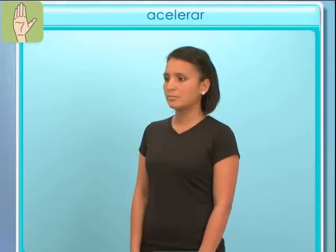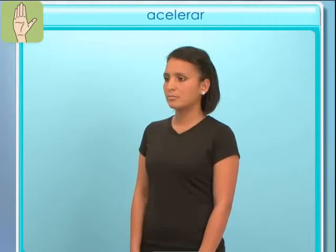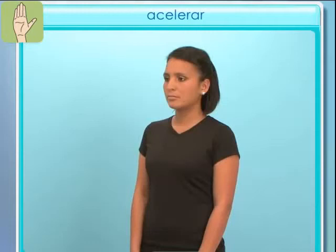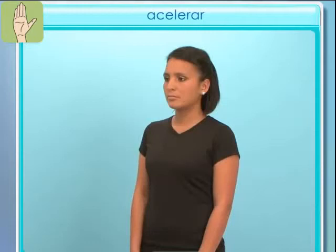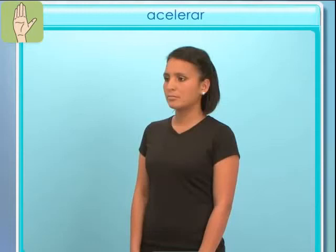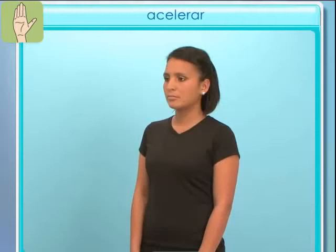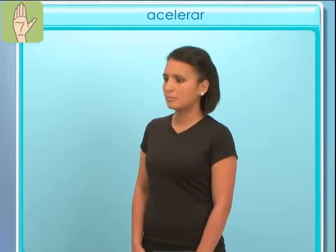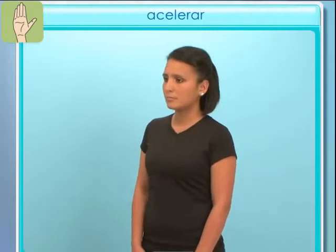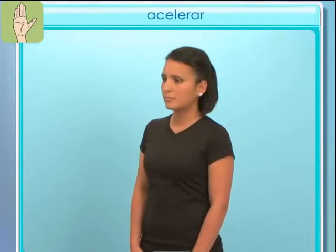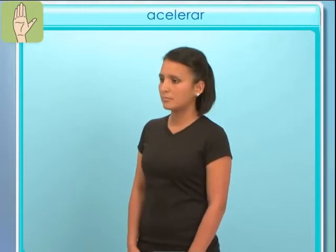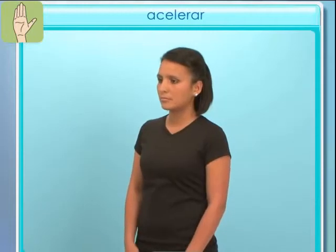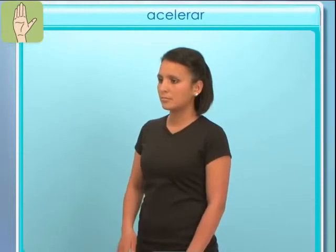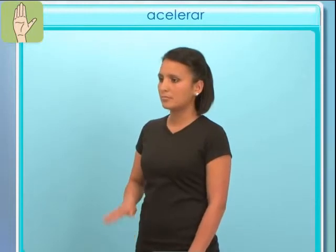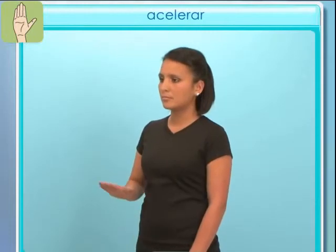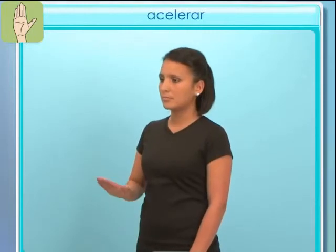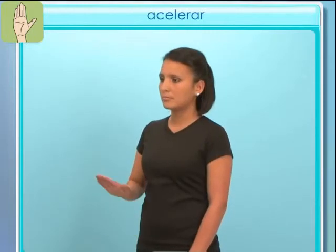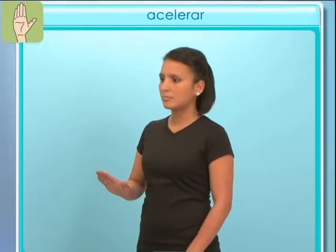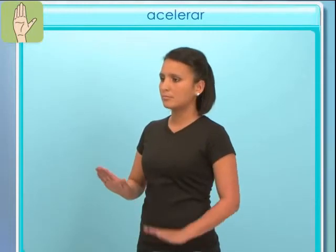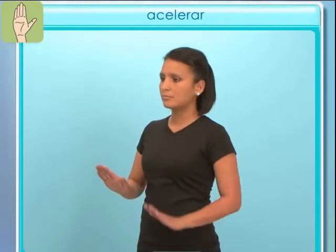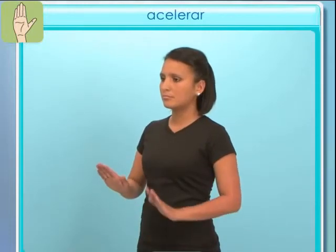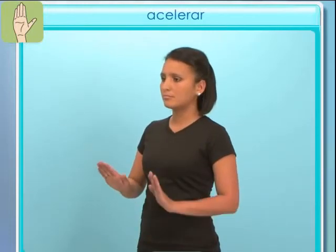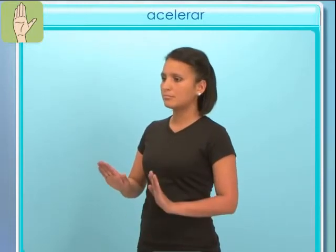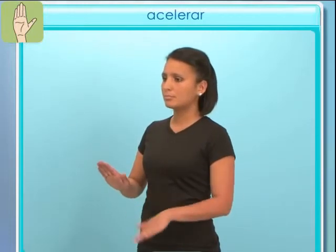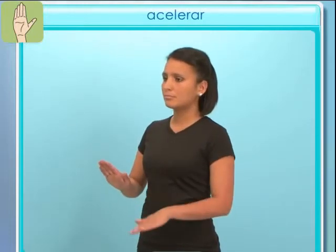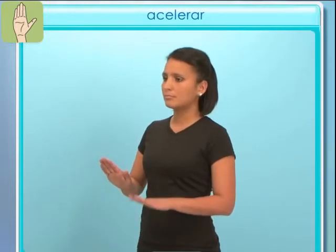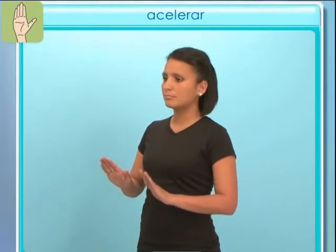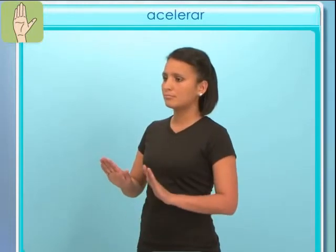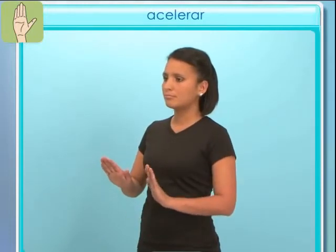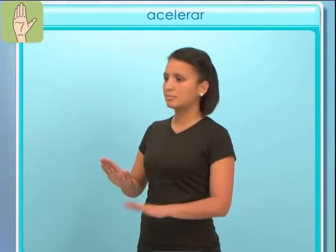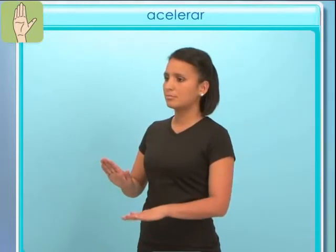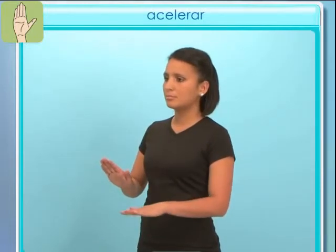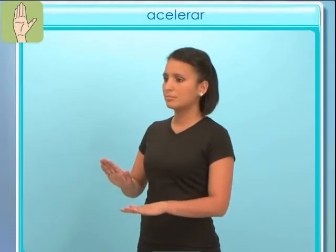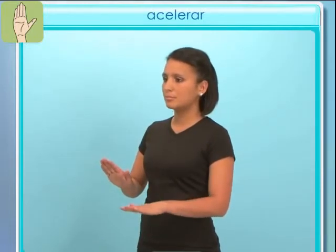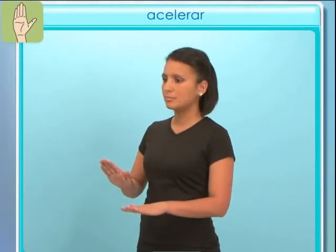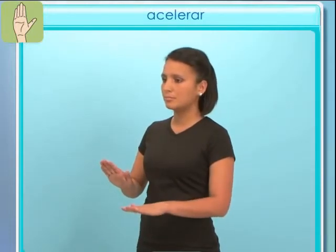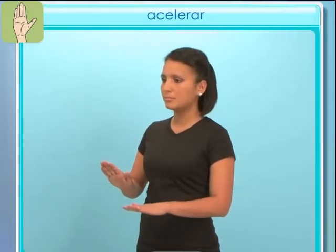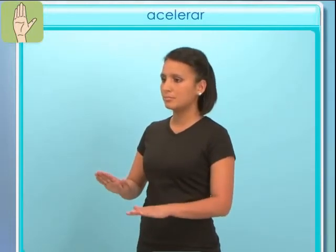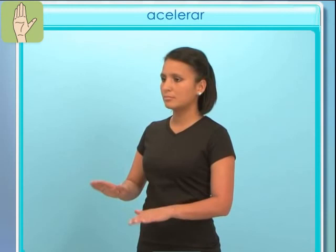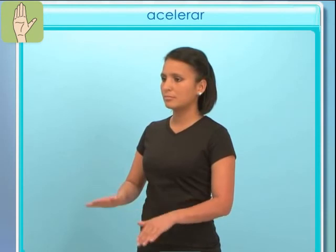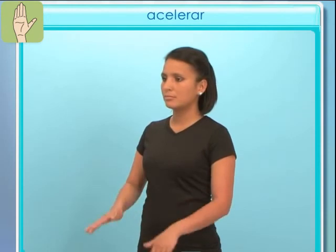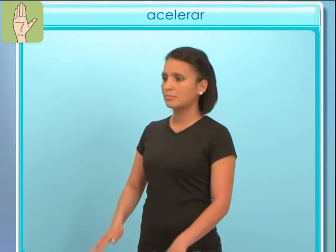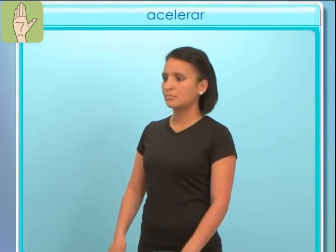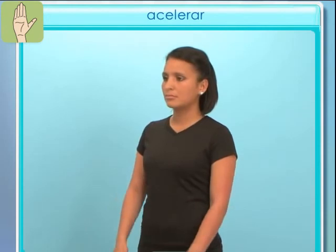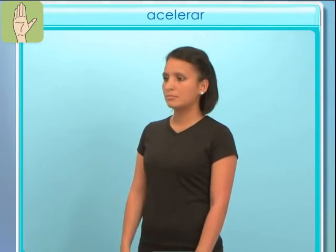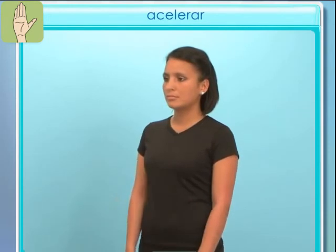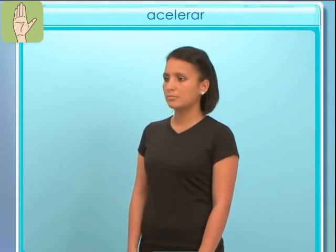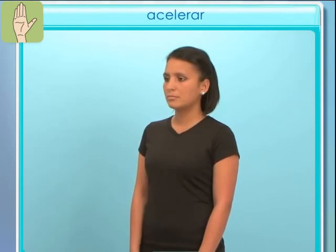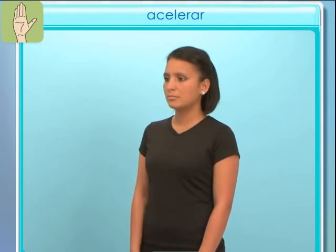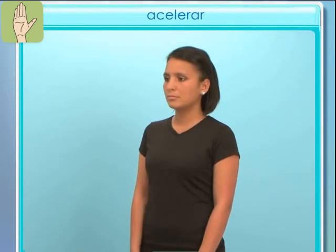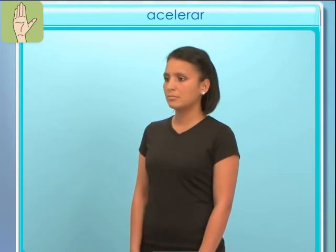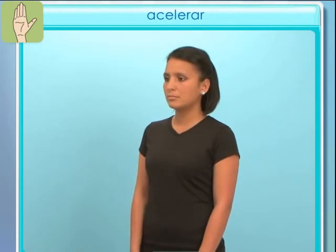ACELERAR